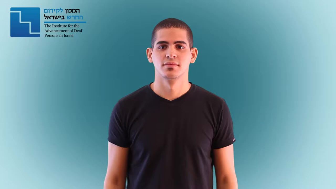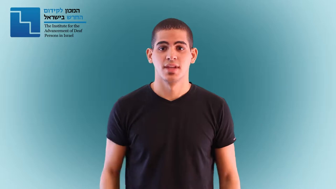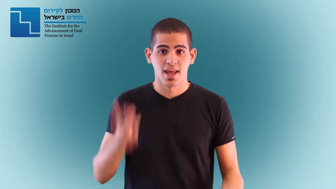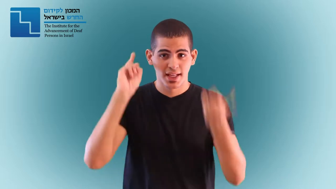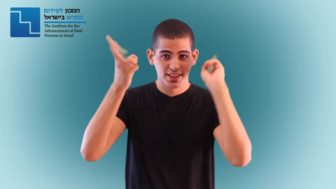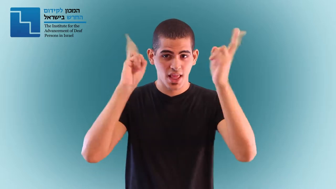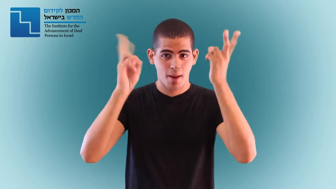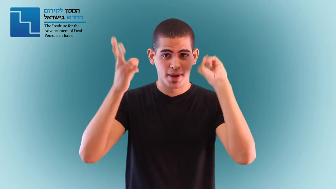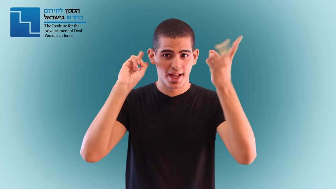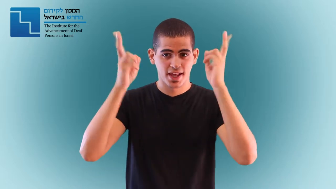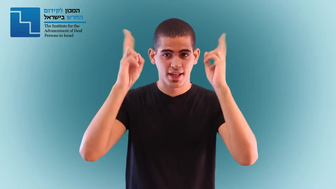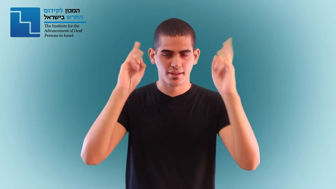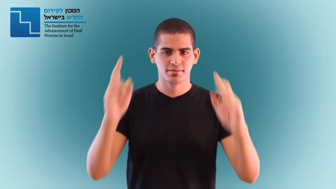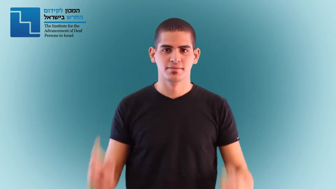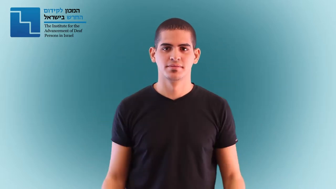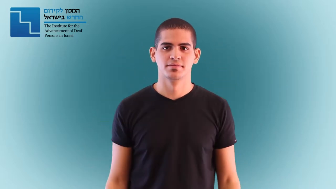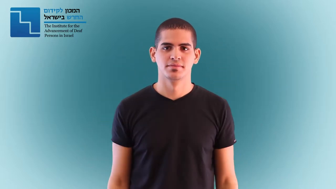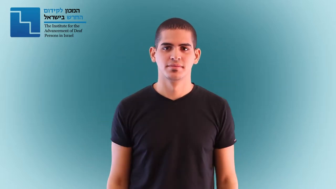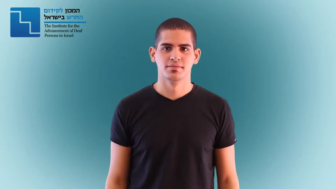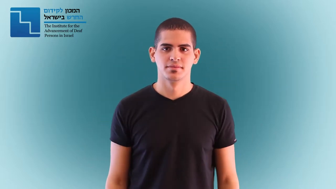לספר